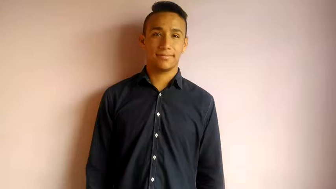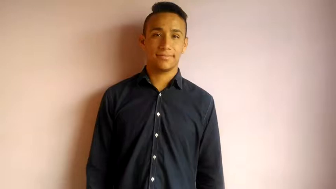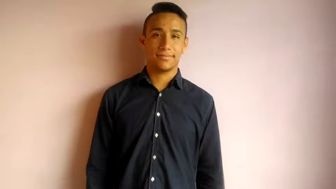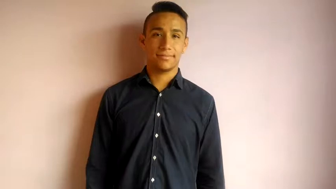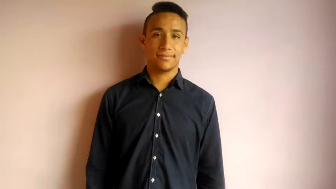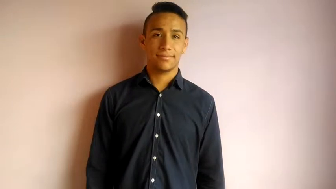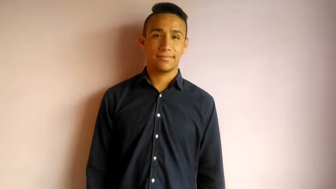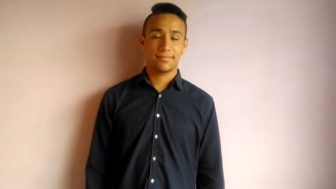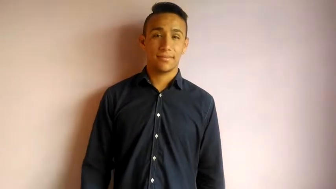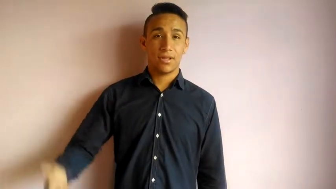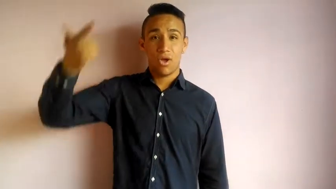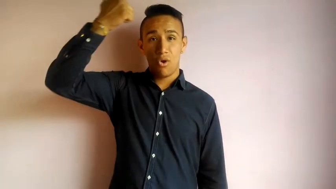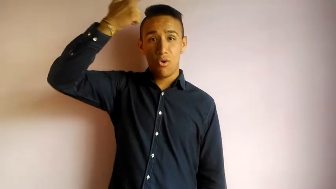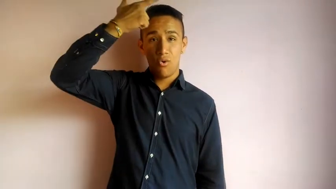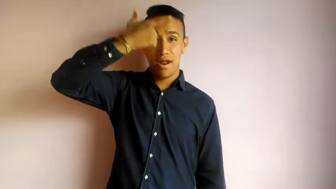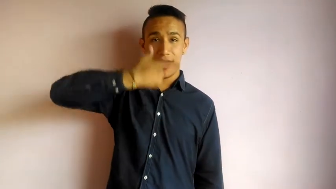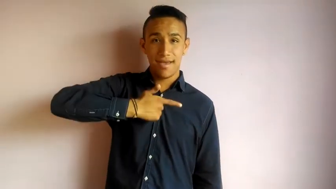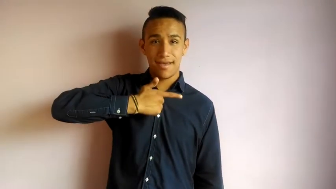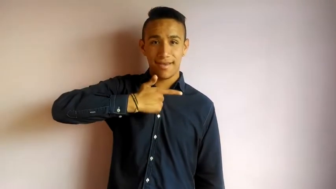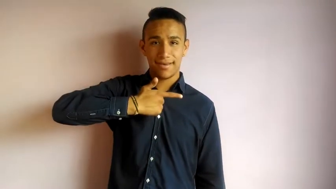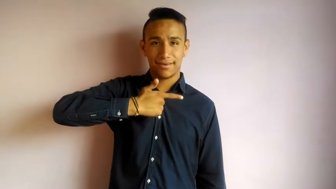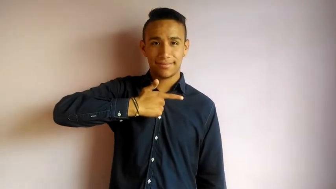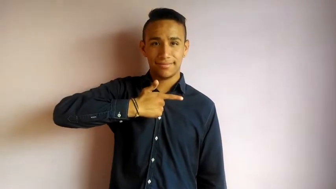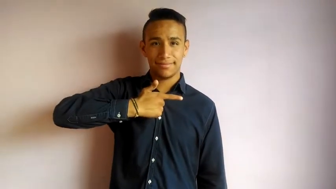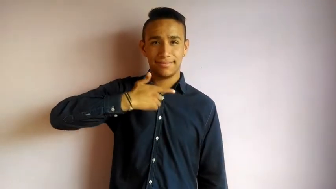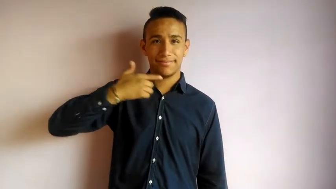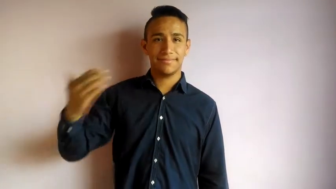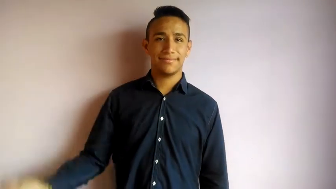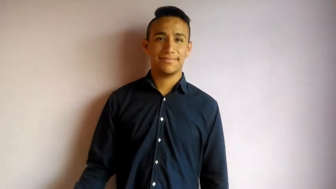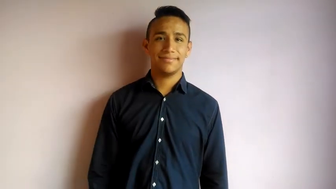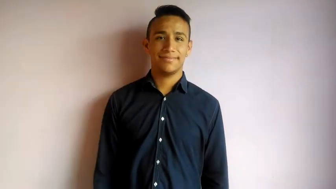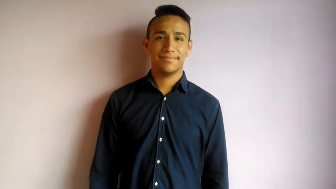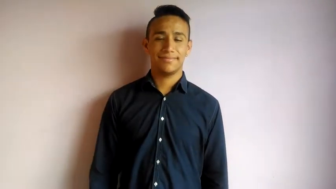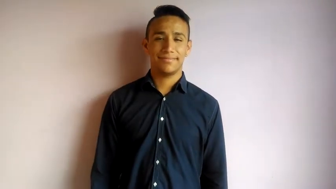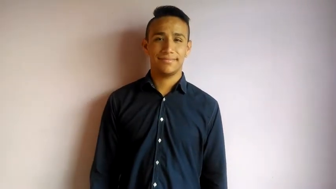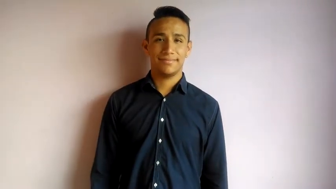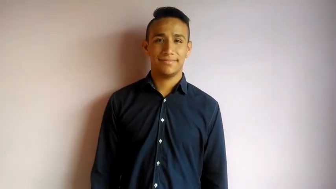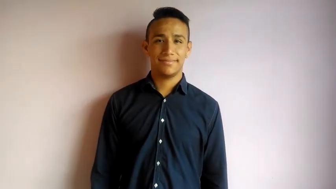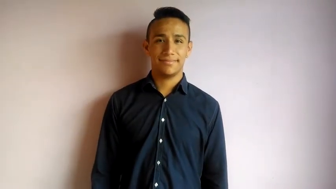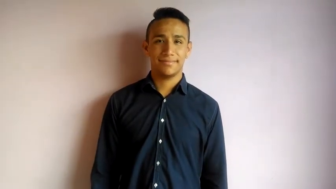noche